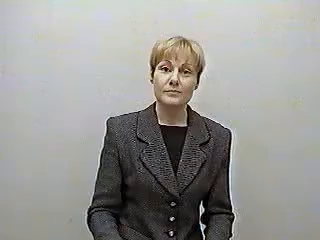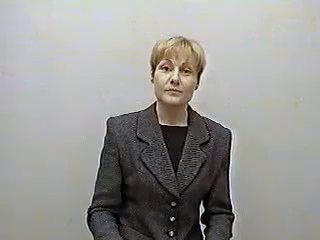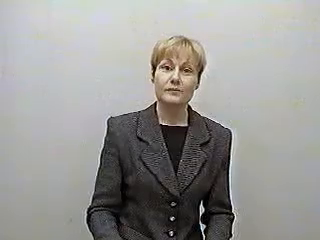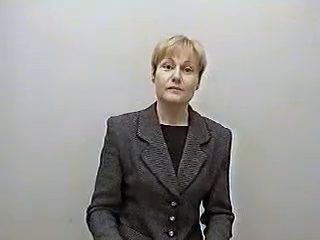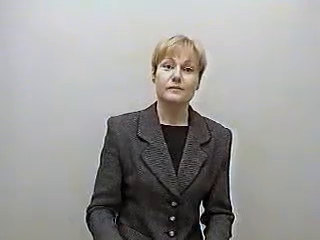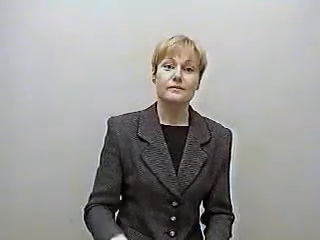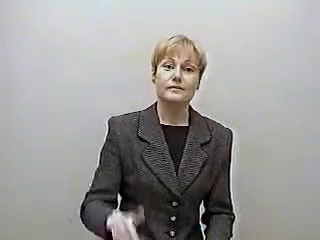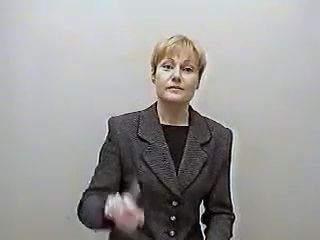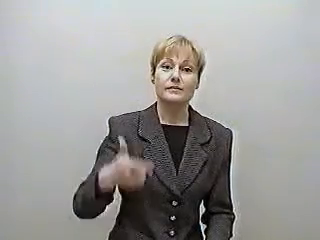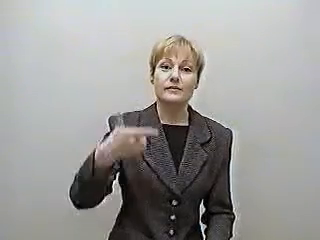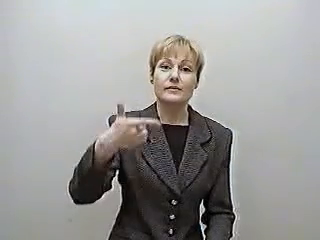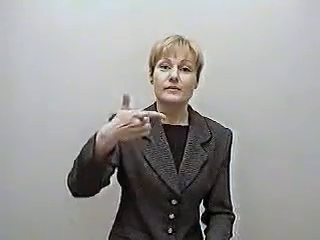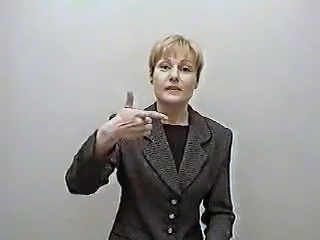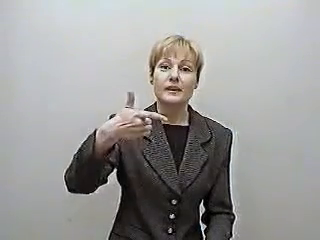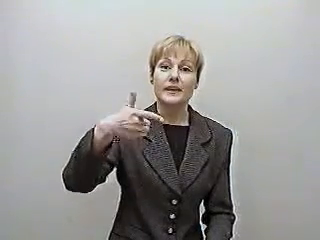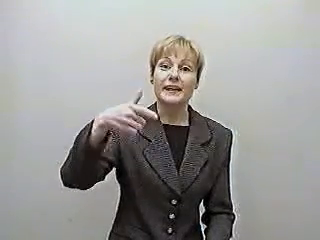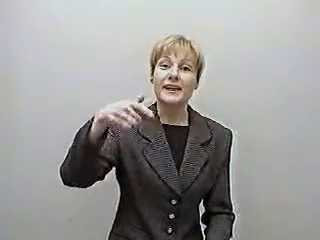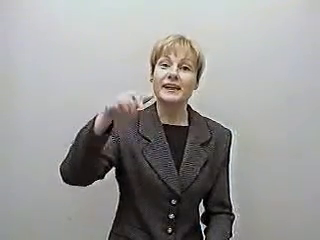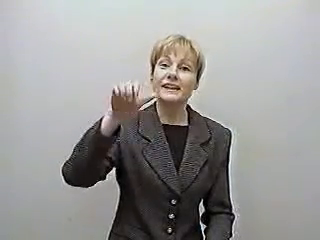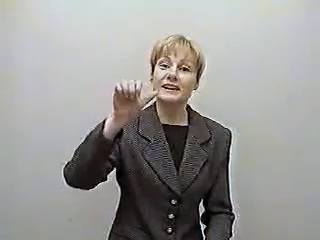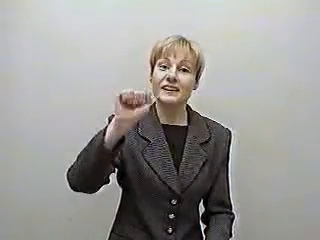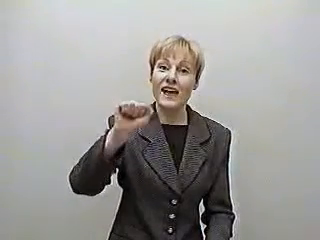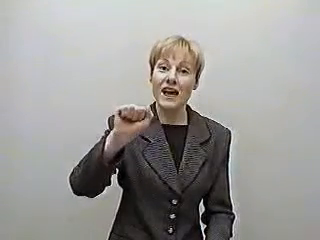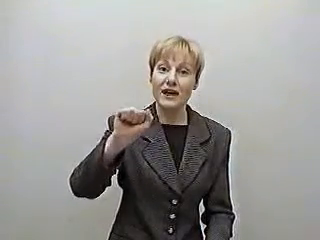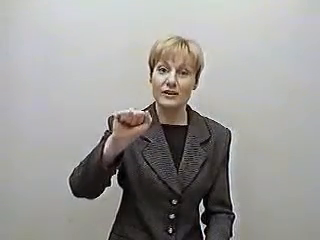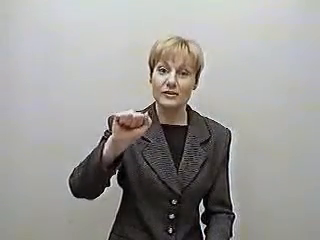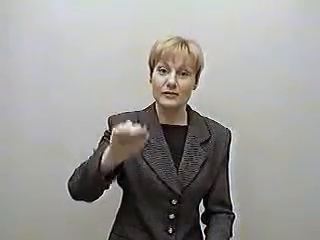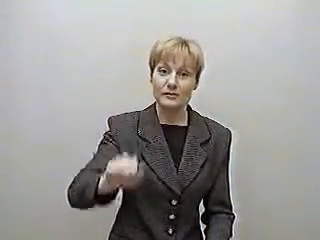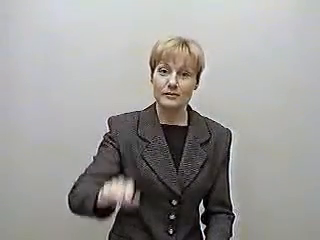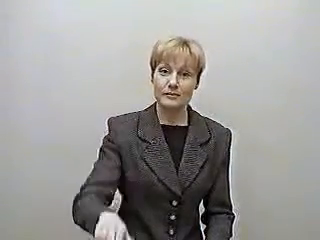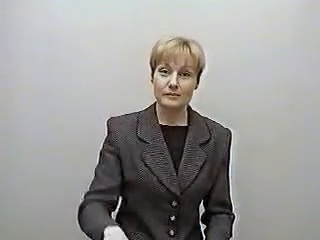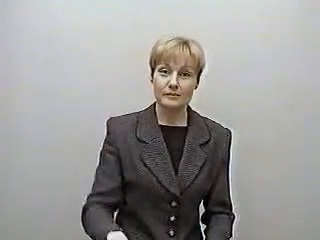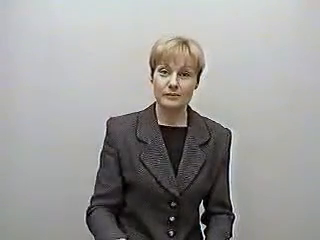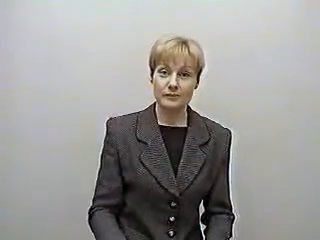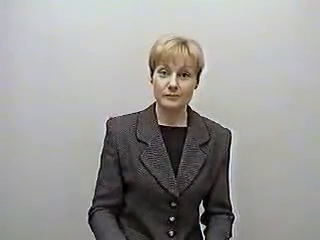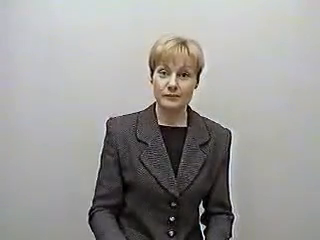гектар